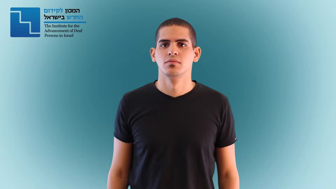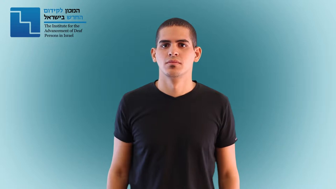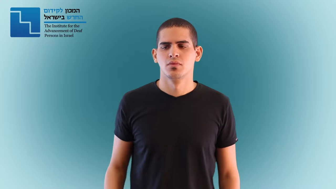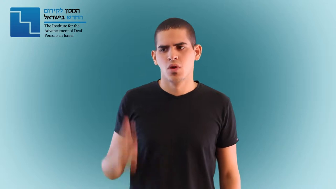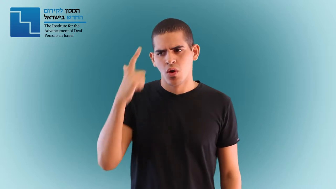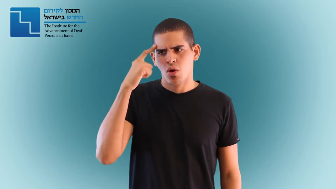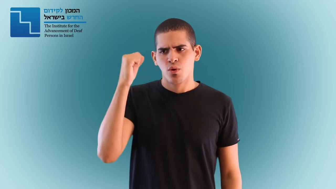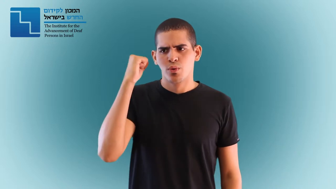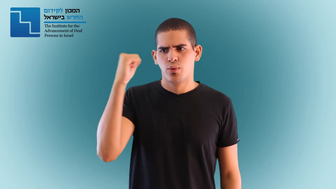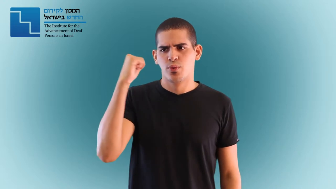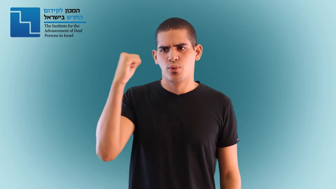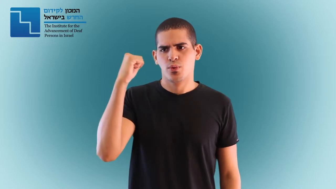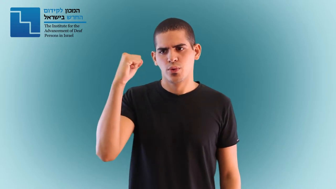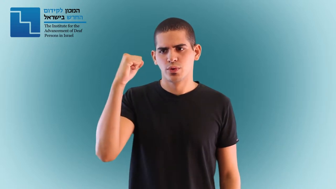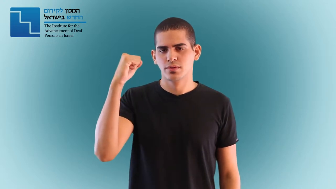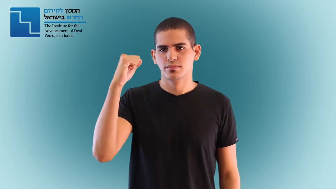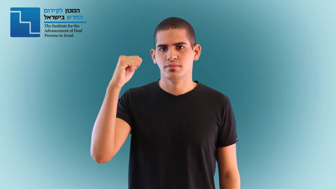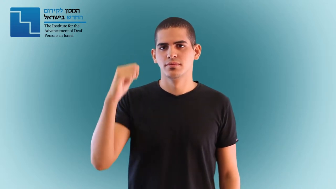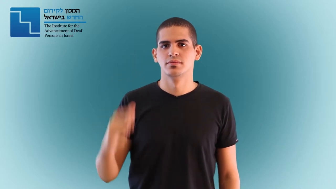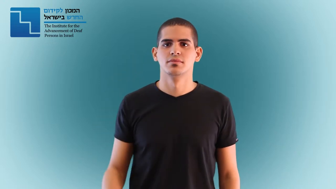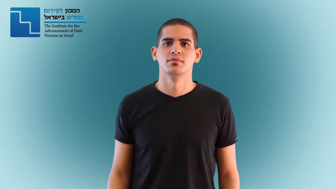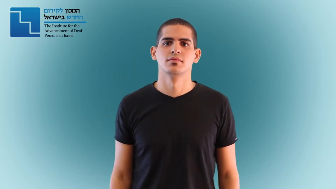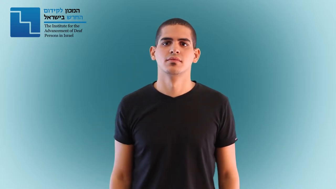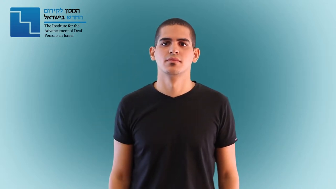עקשן